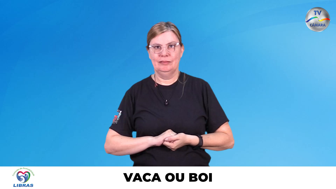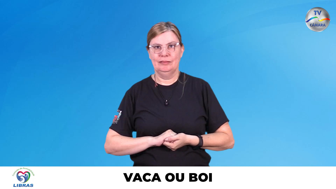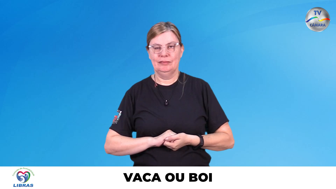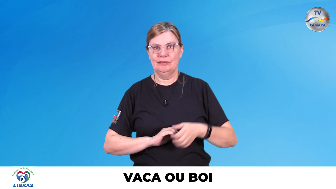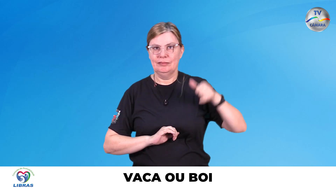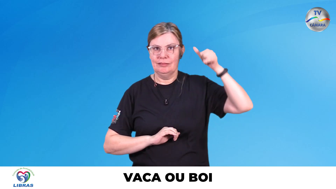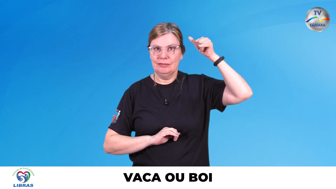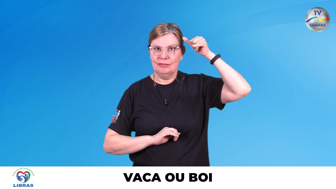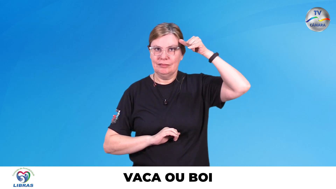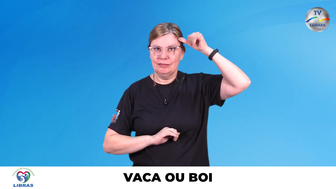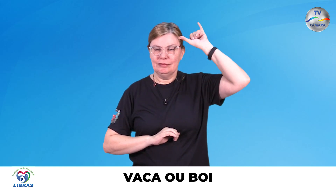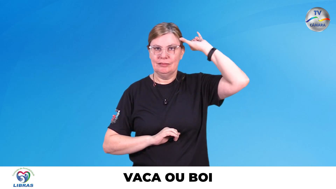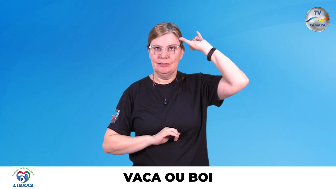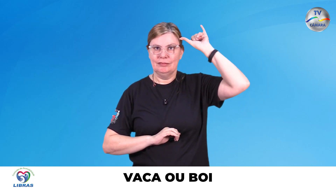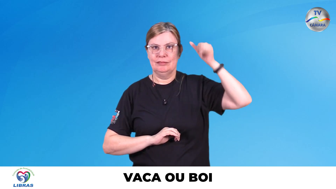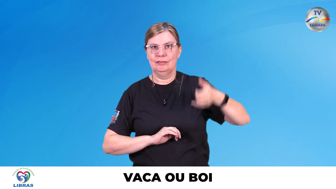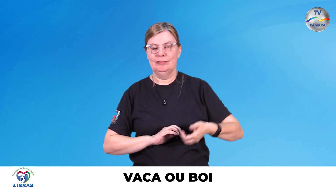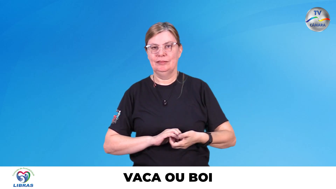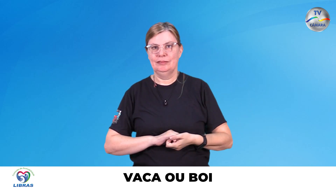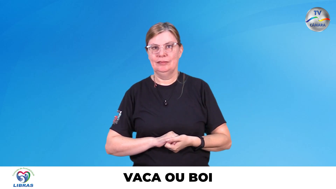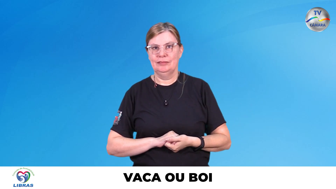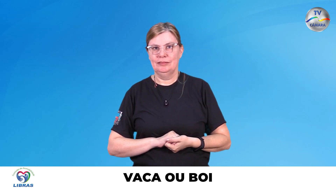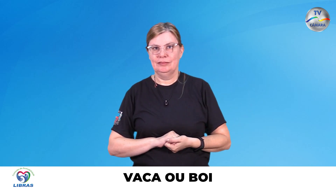Vaca ou boi